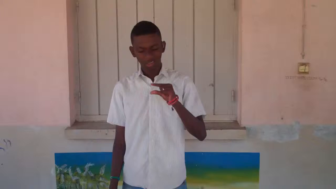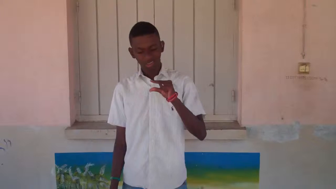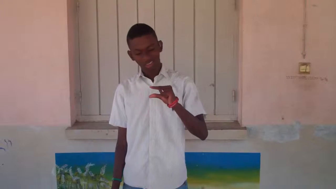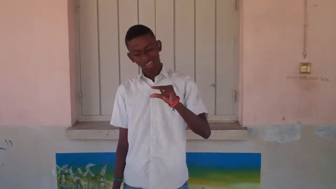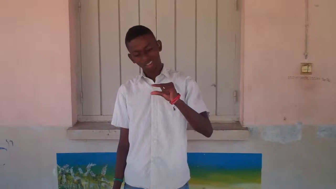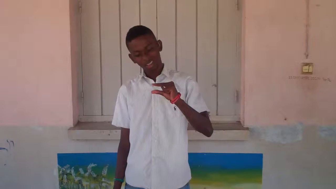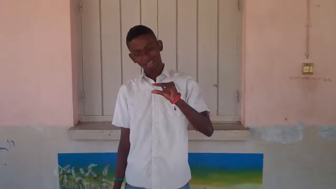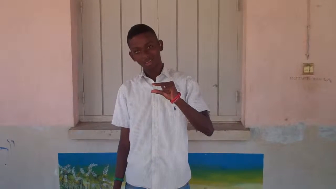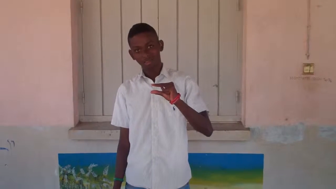kely